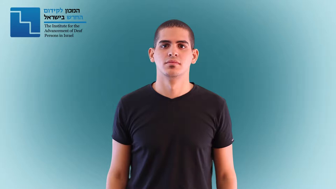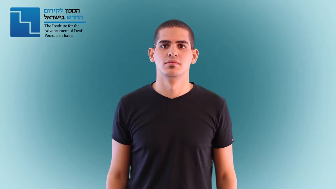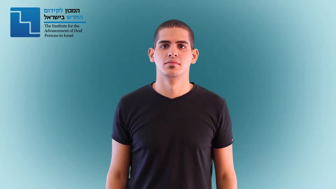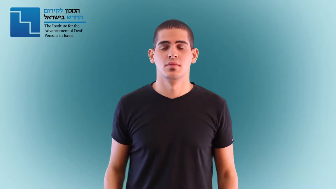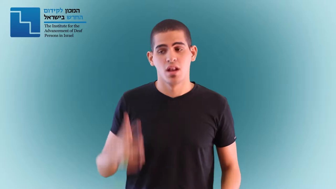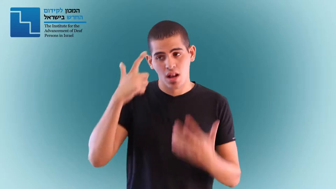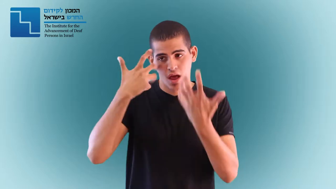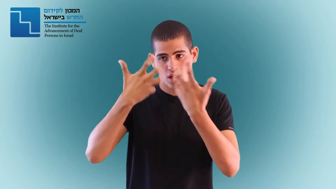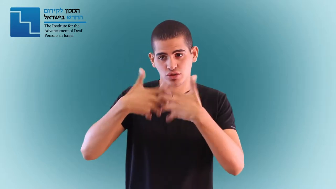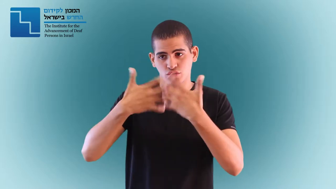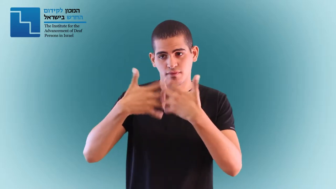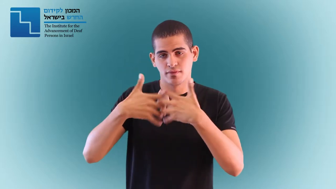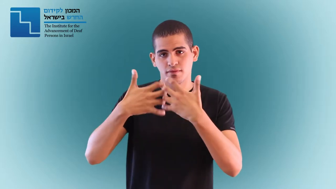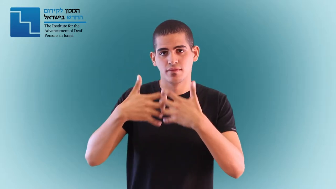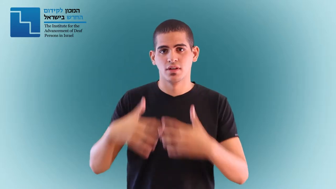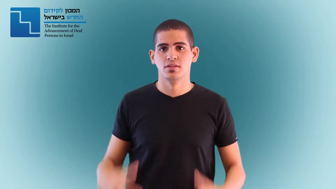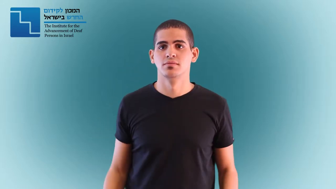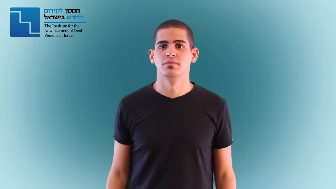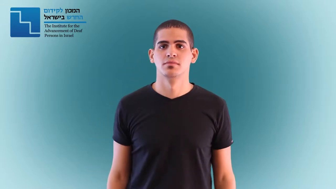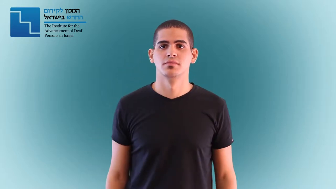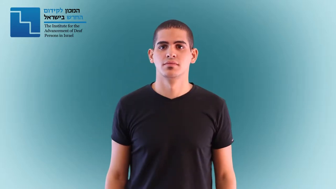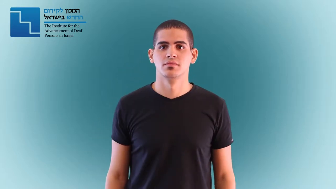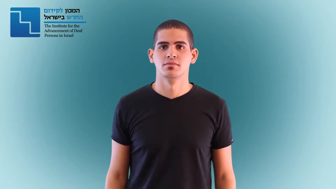לחשוב